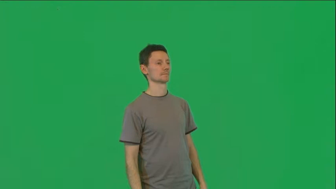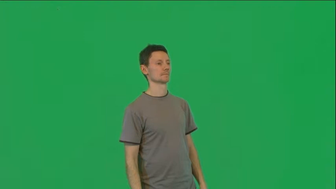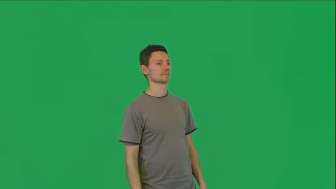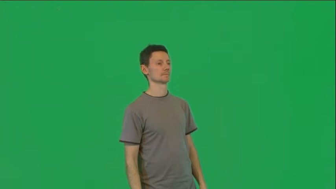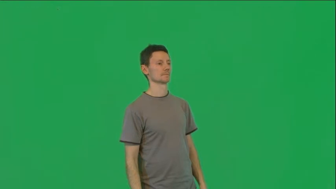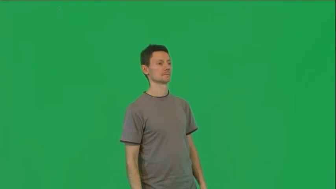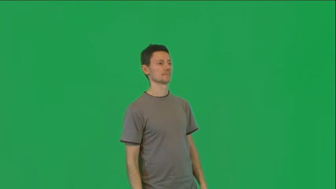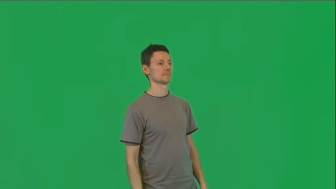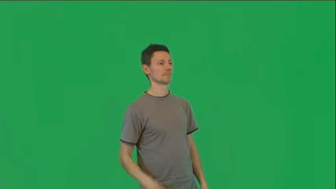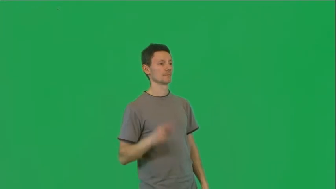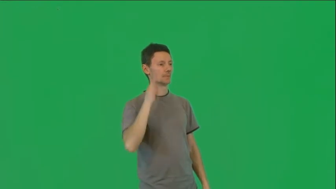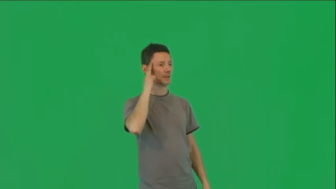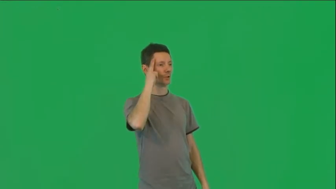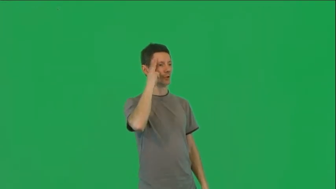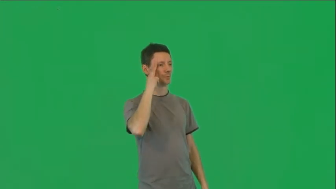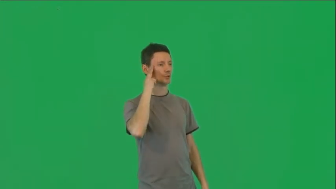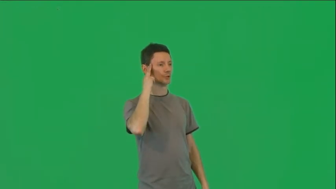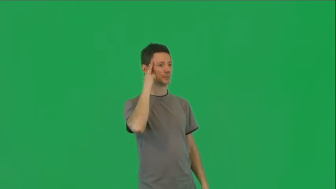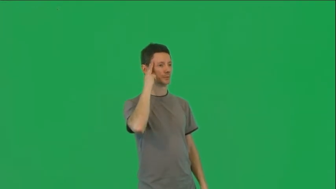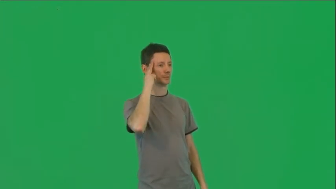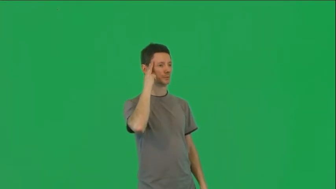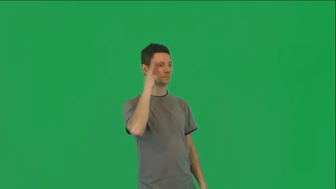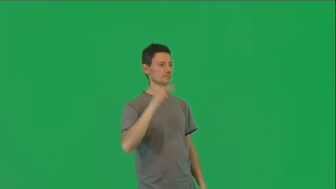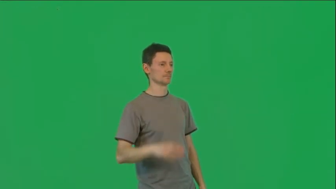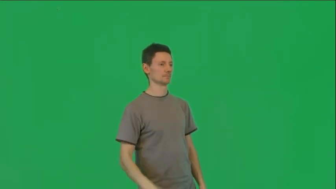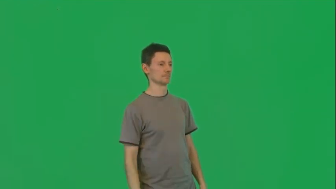komunizm